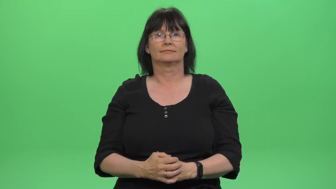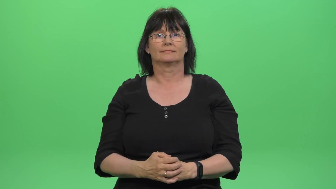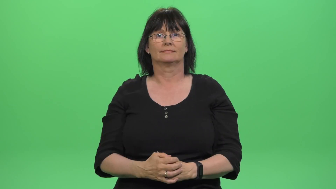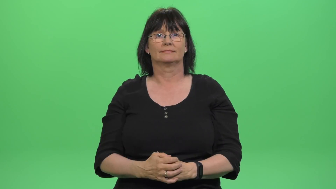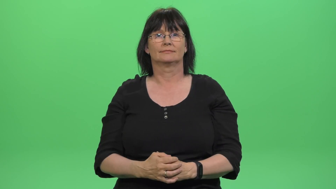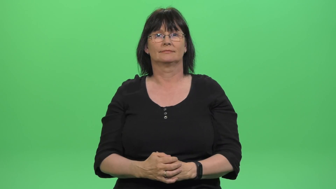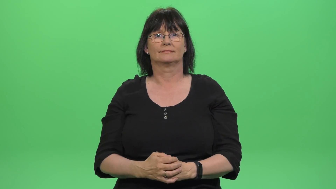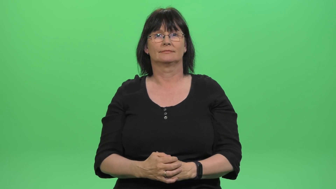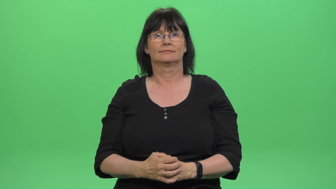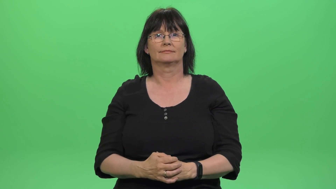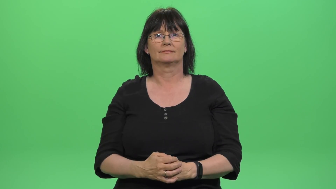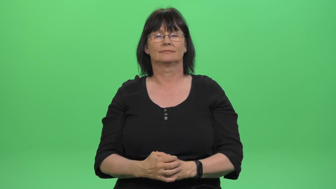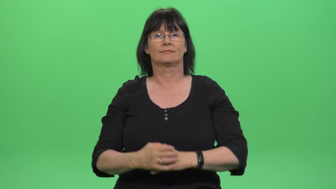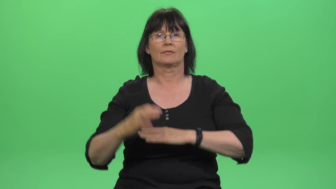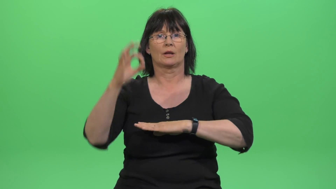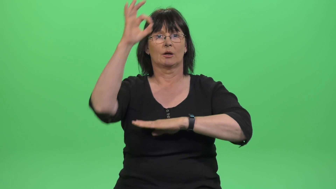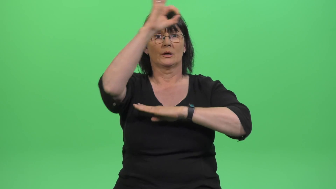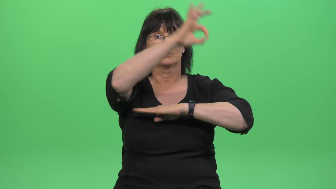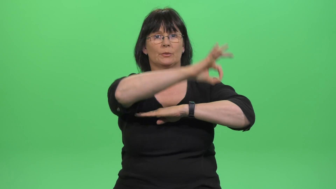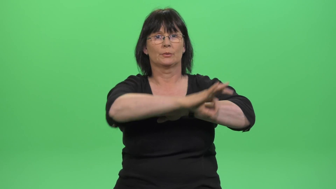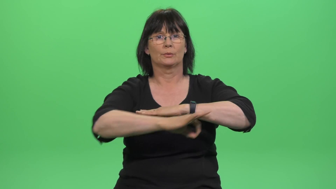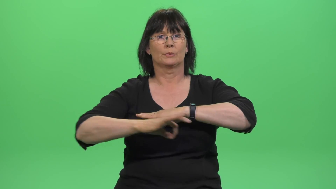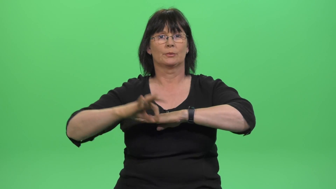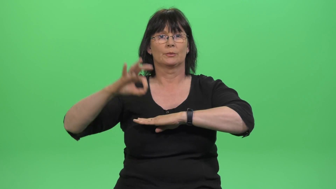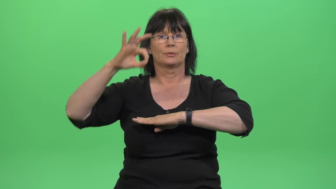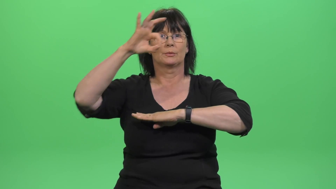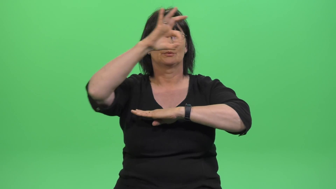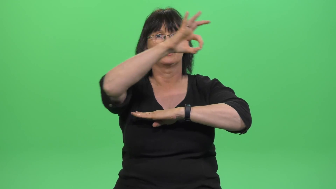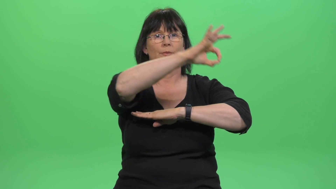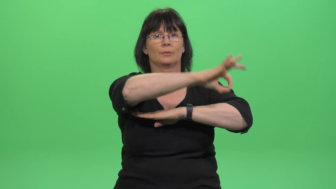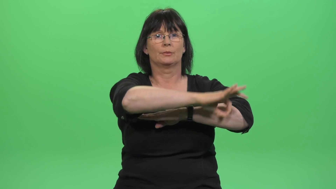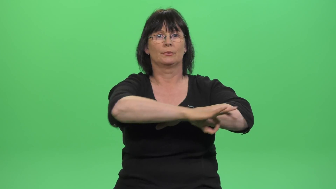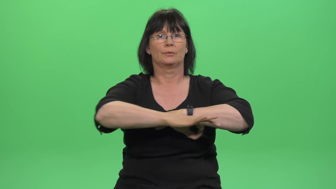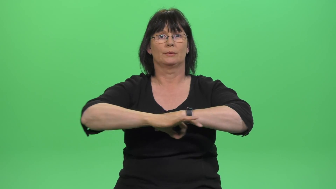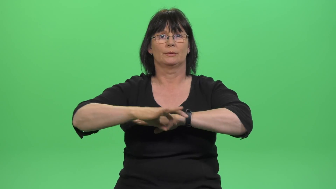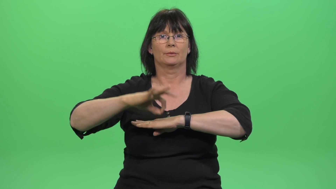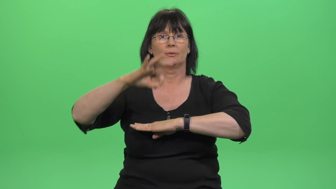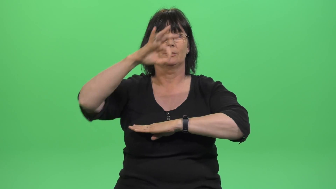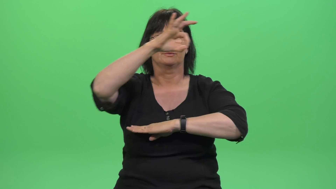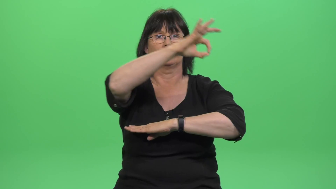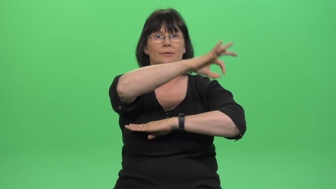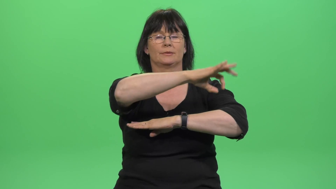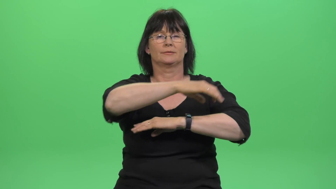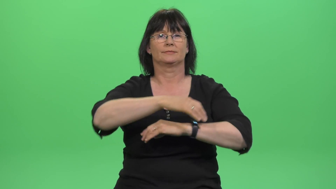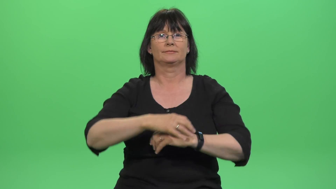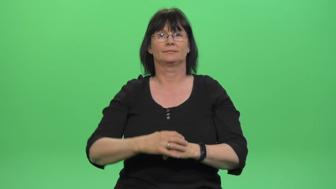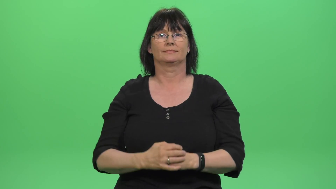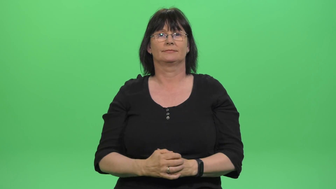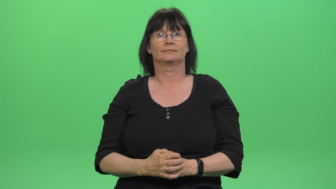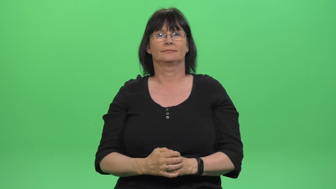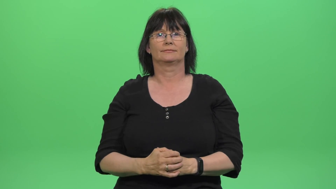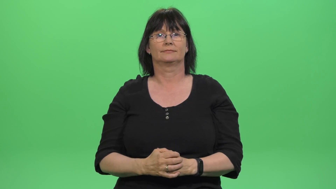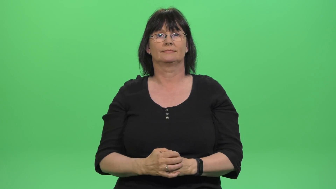Sumarsólstöður